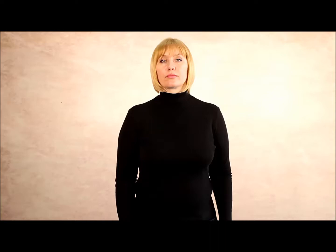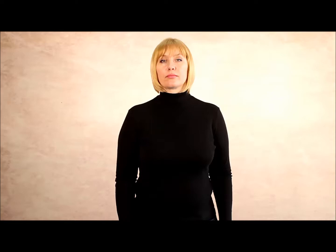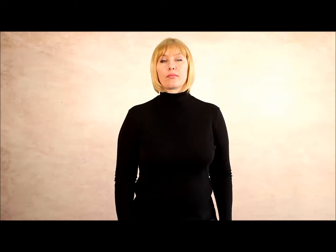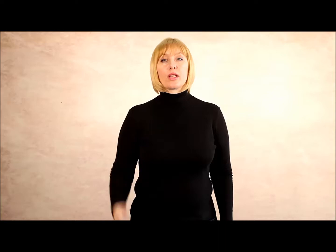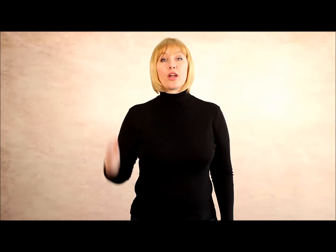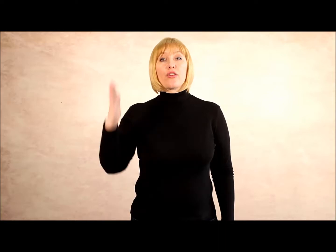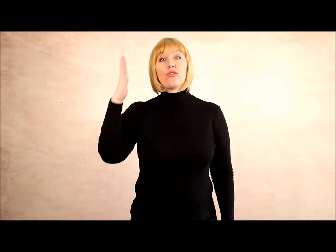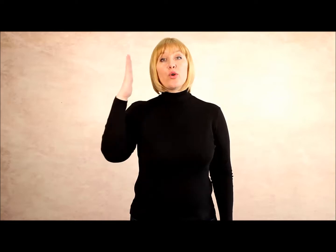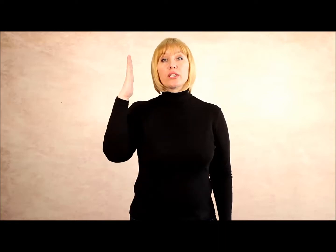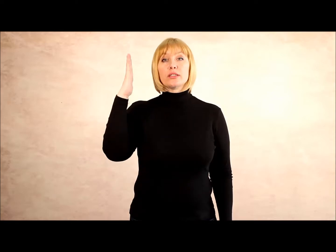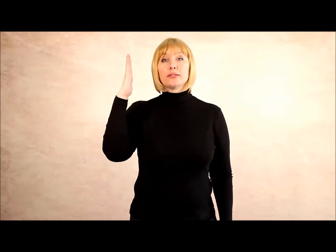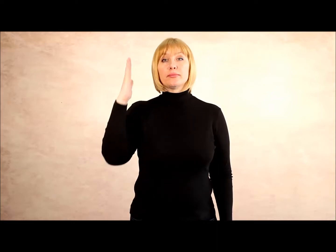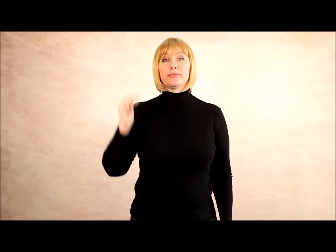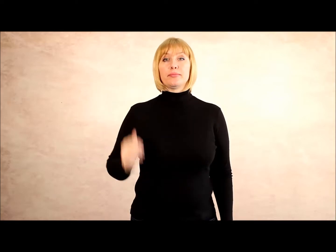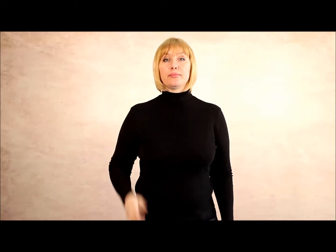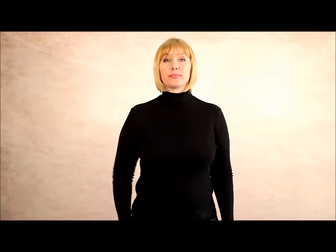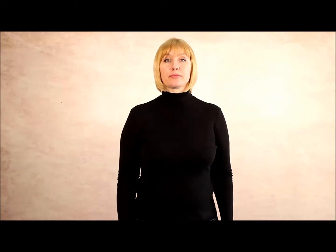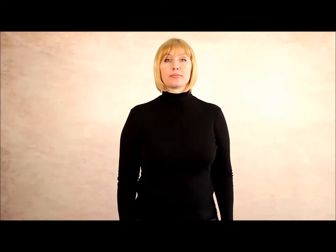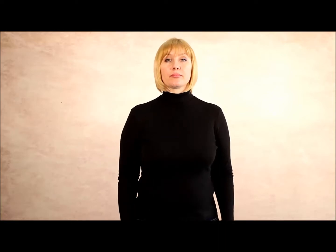Vot